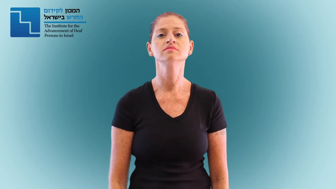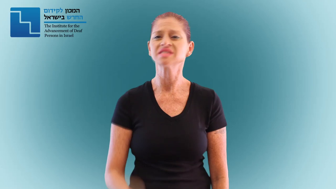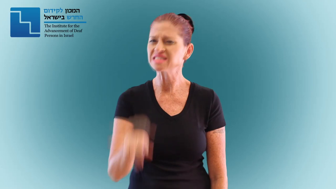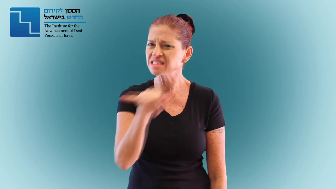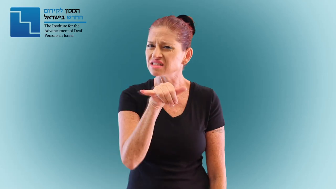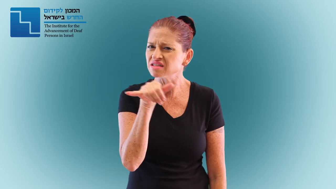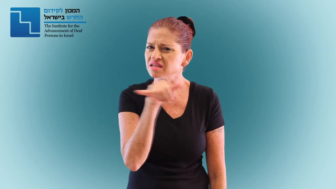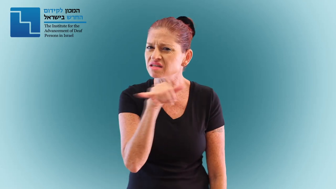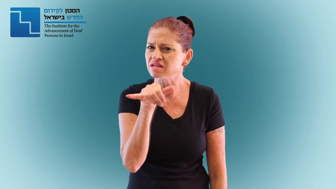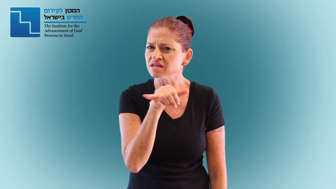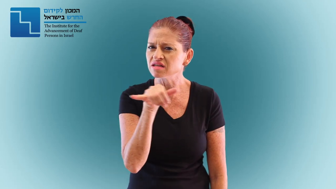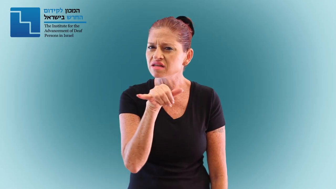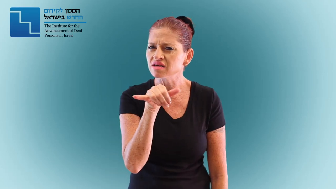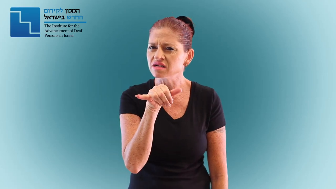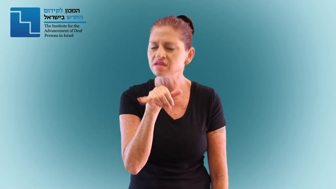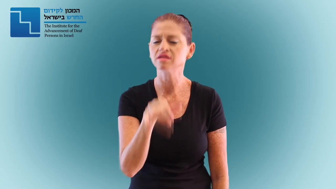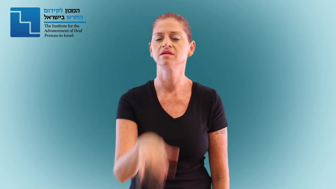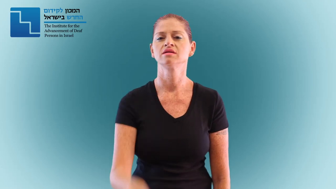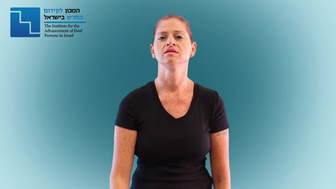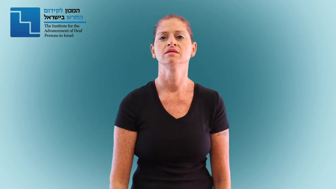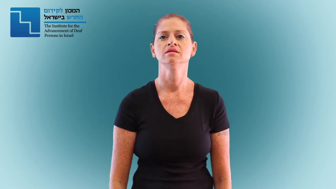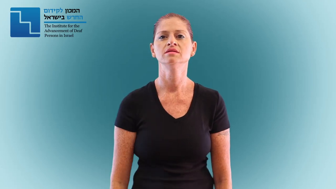איזה